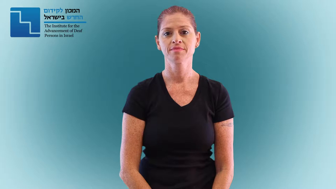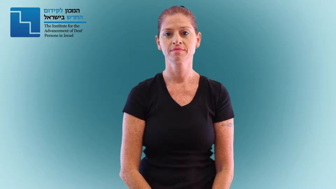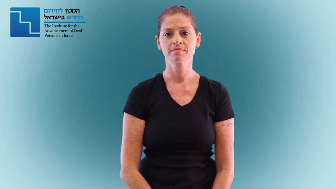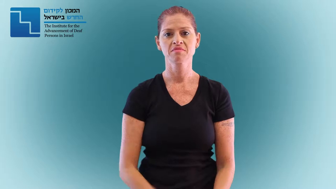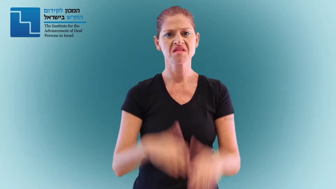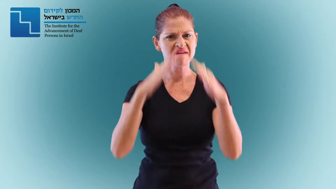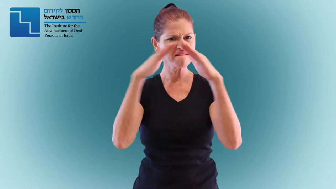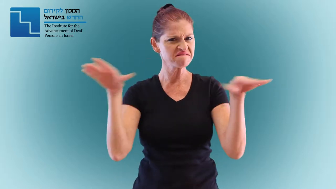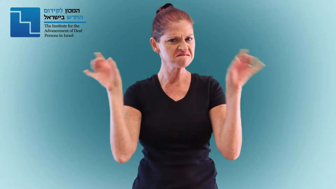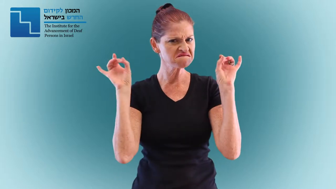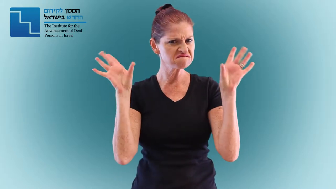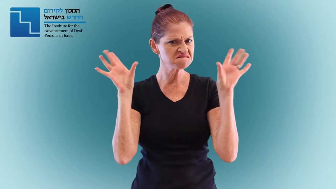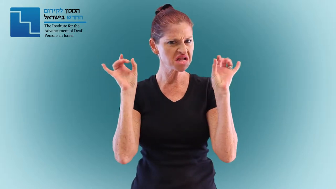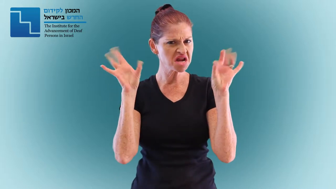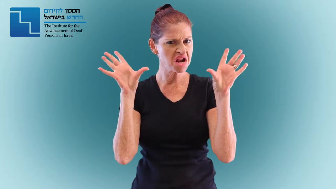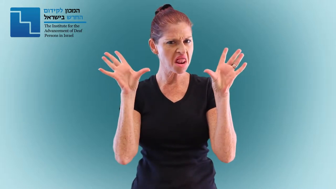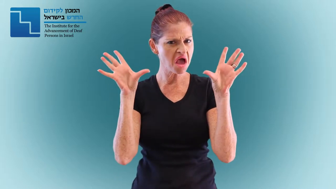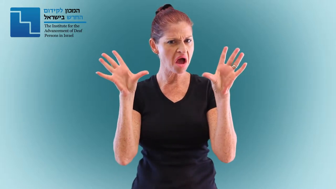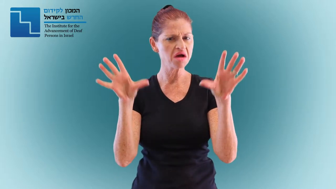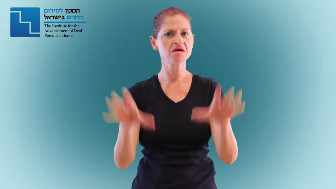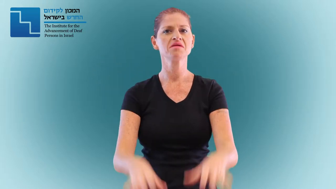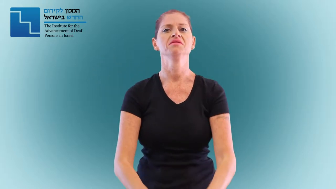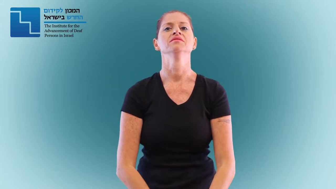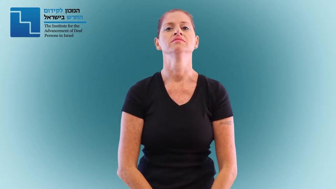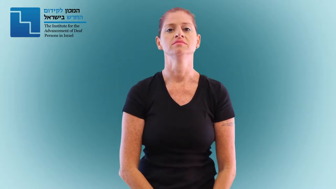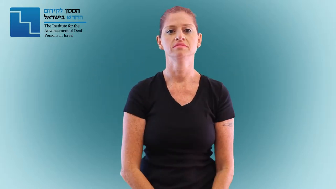וילה